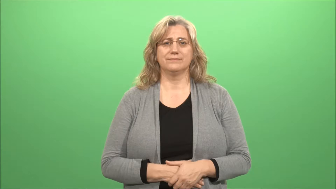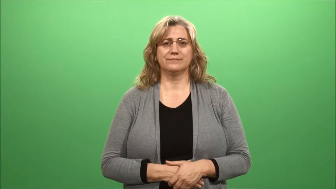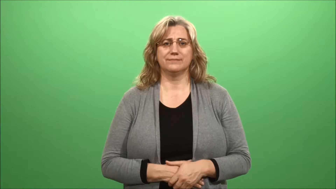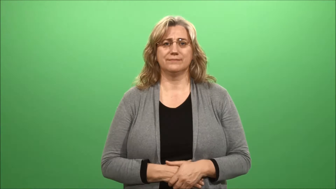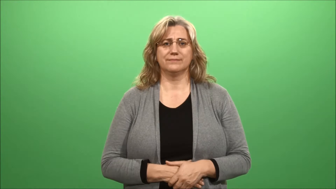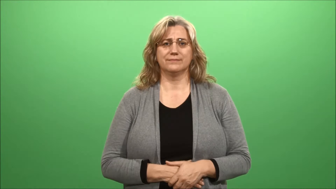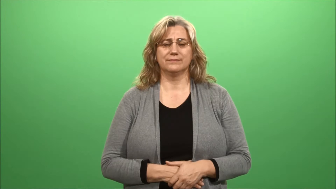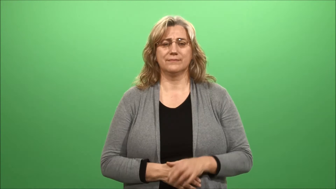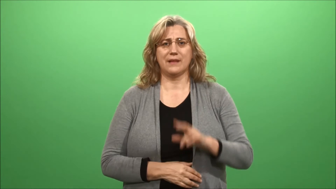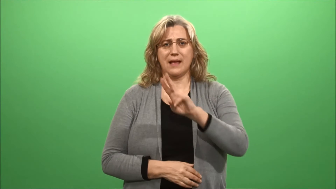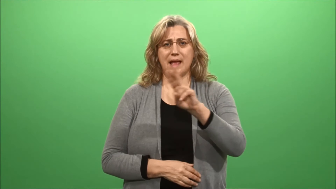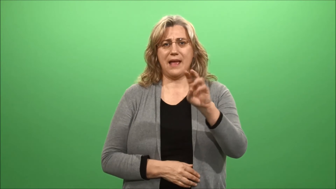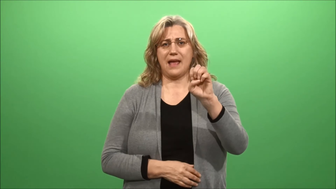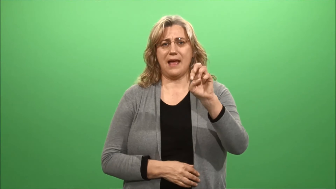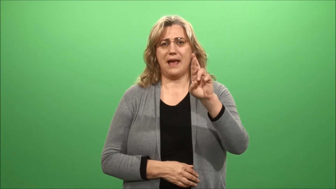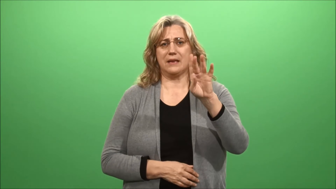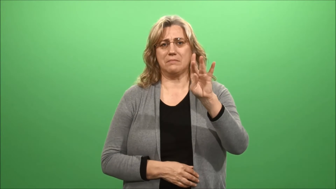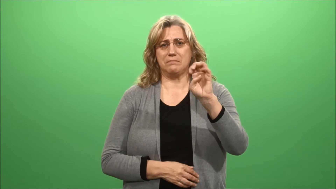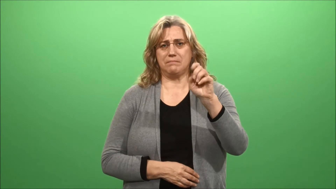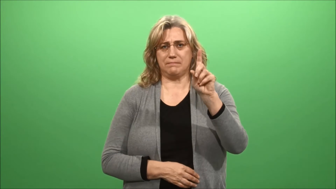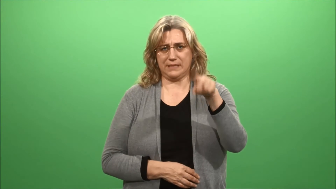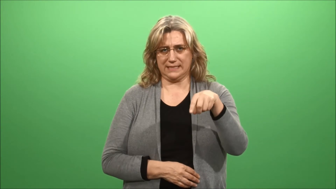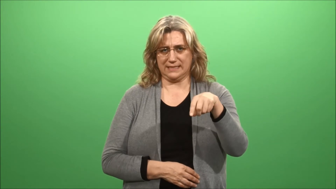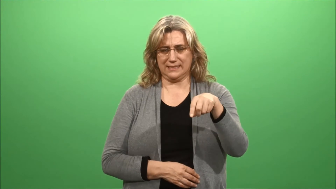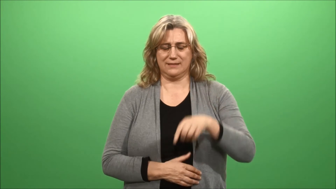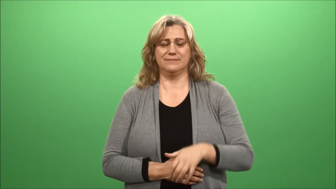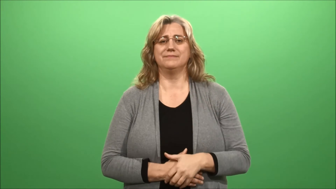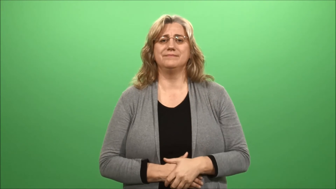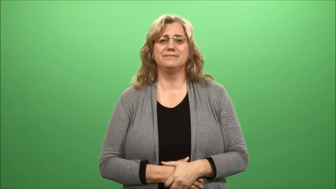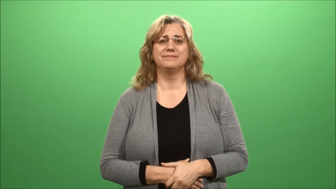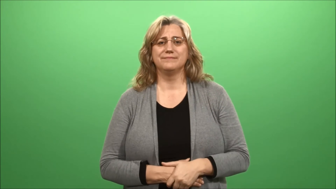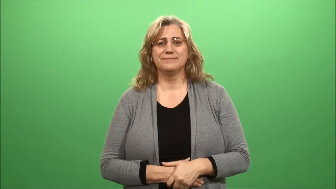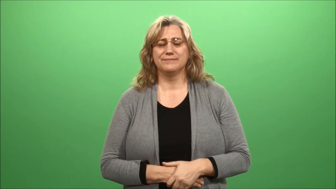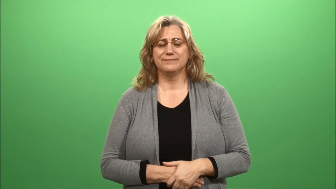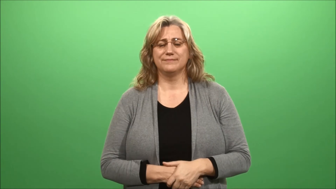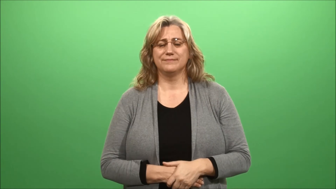Herpes